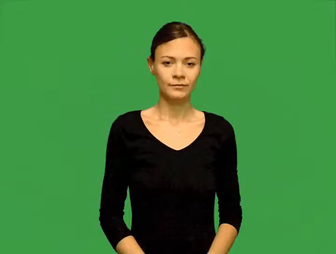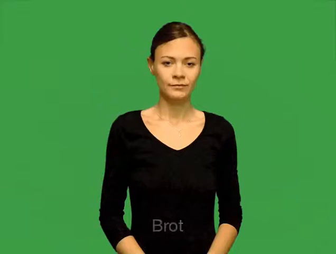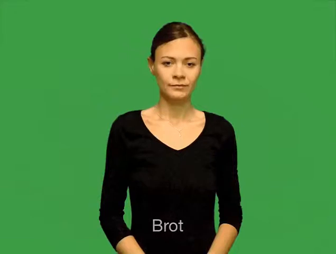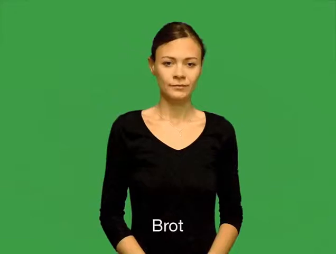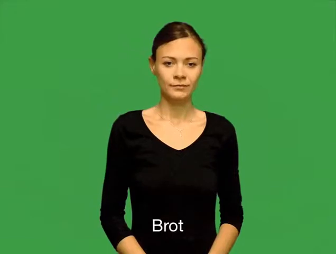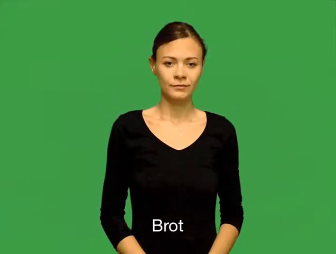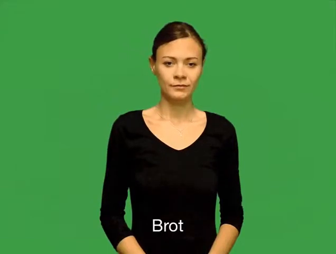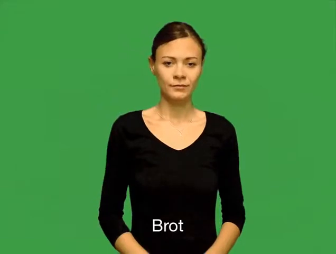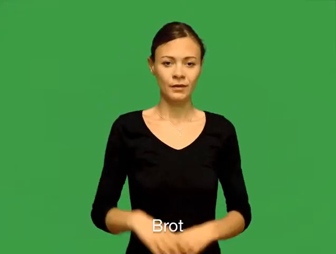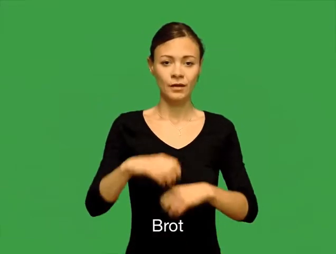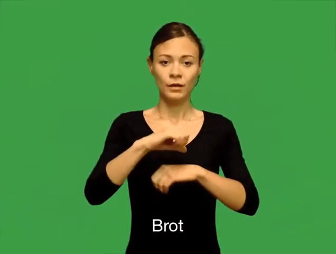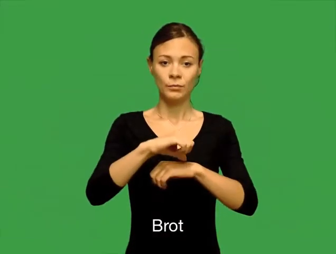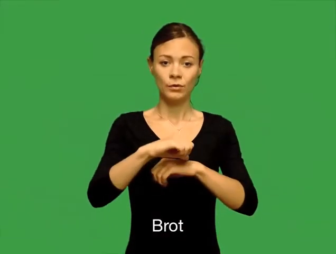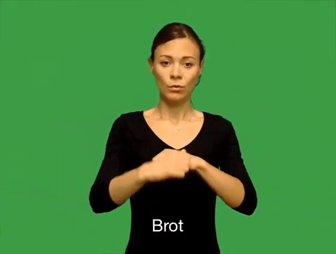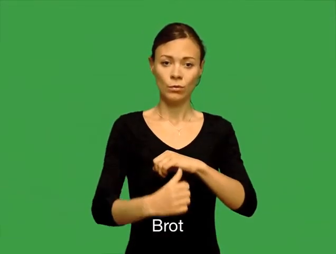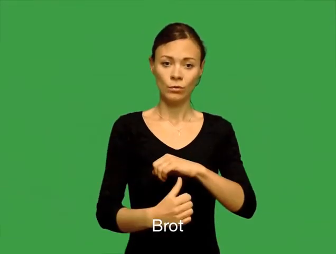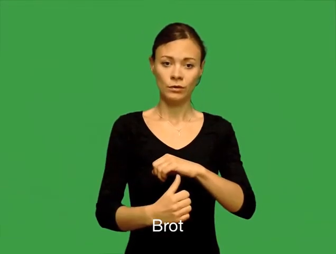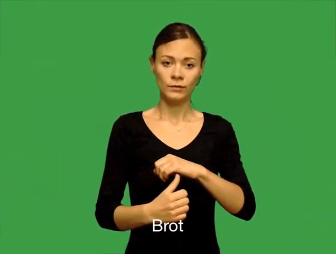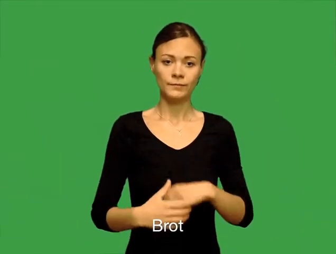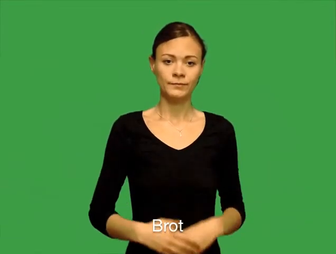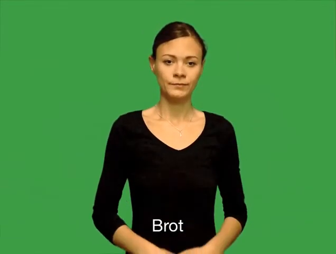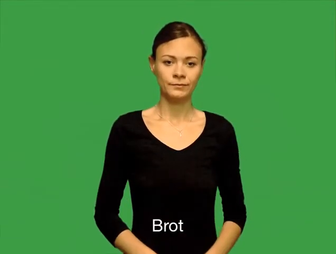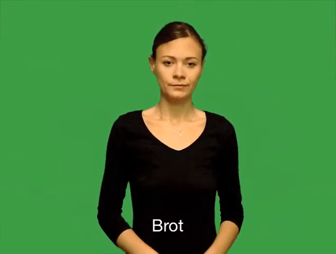Brot